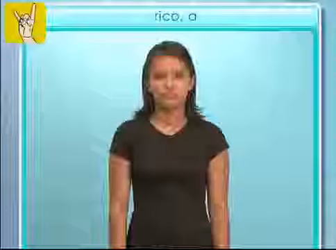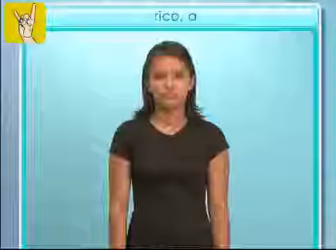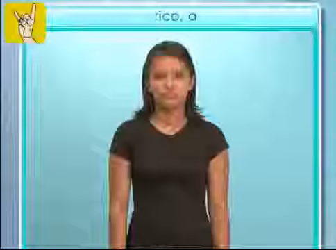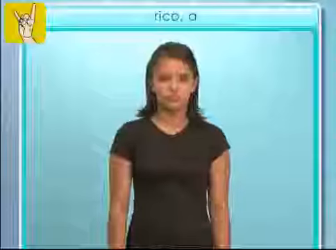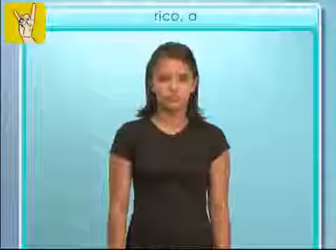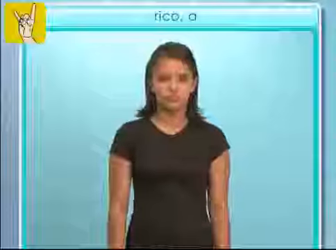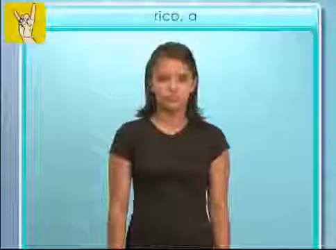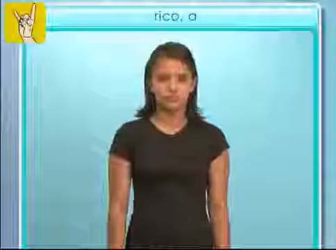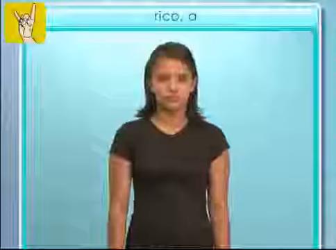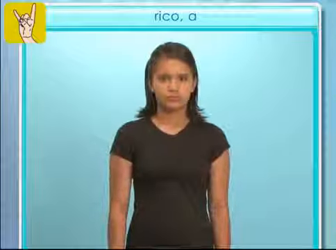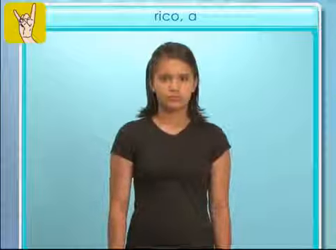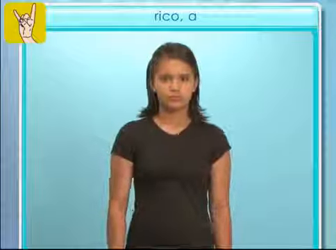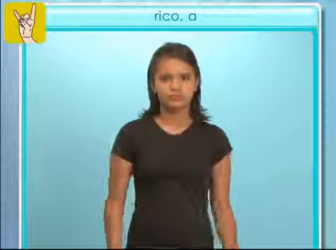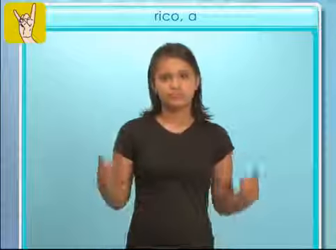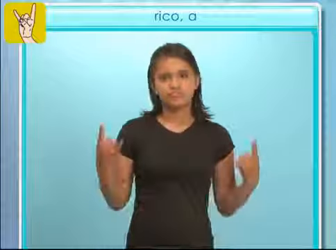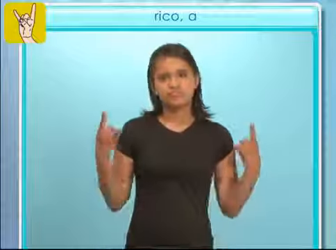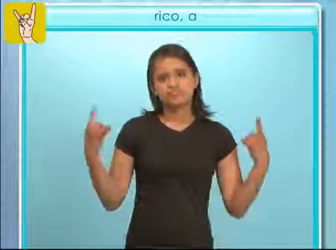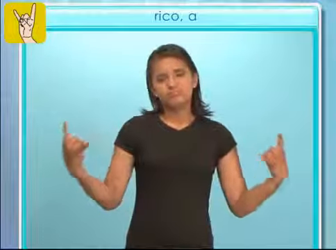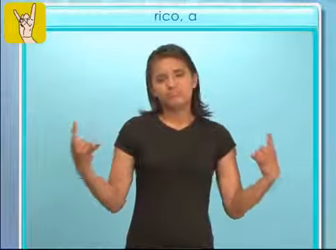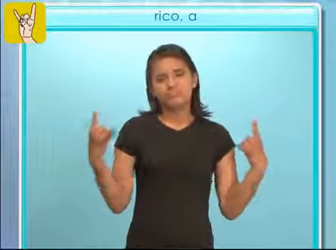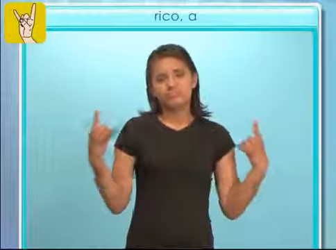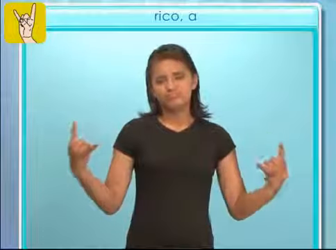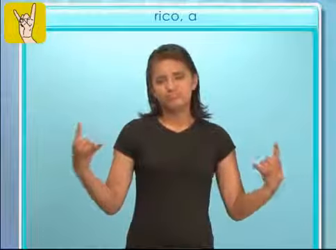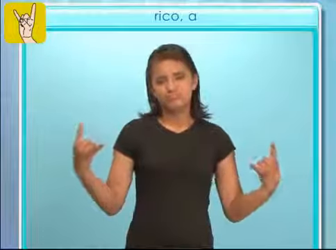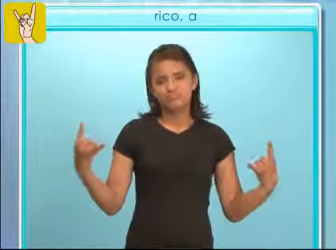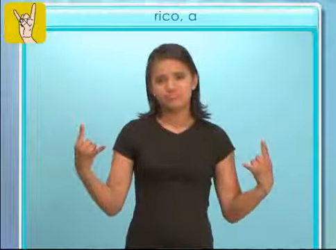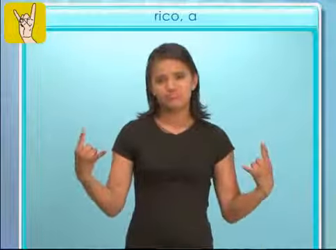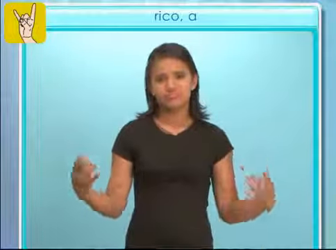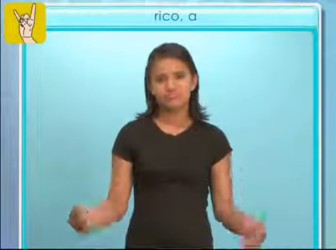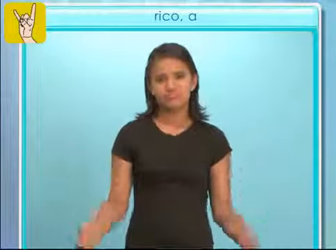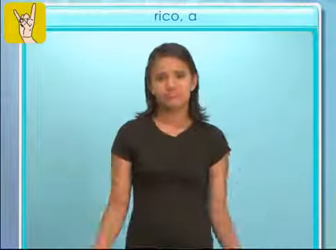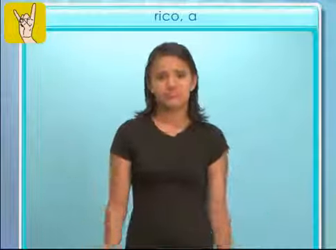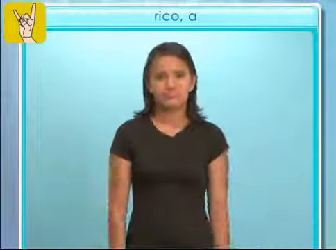RICO A